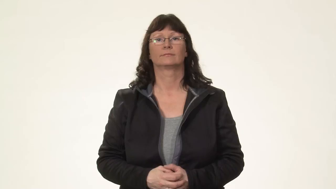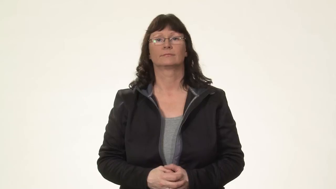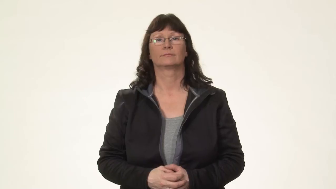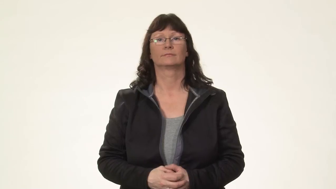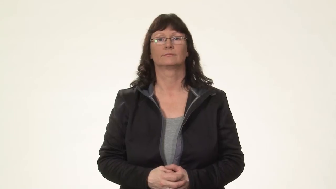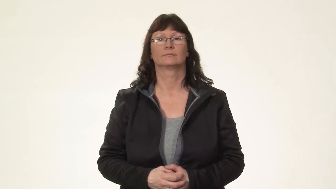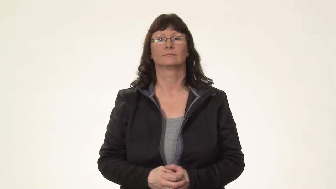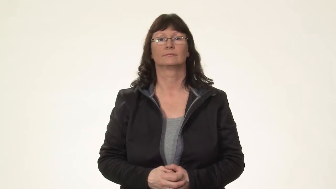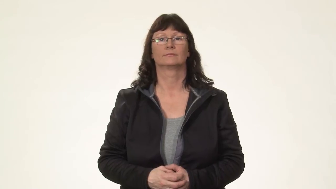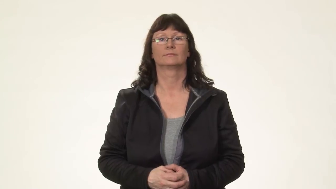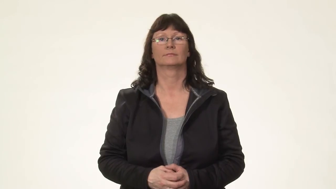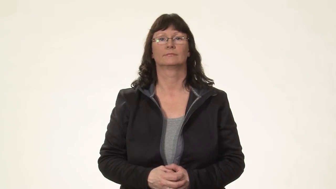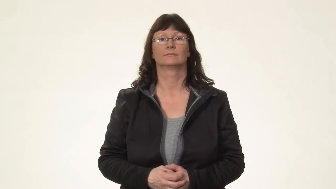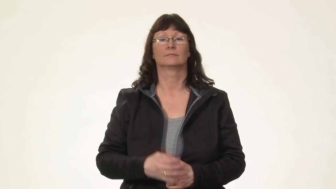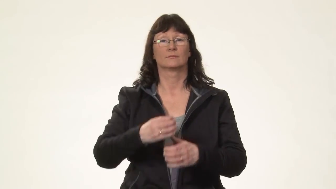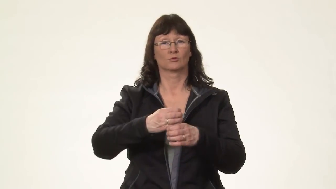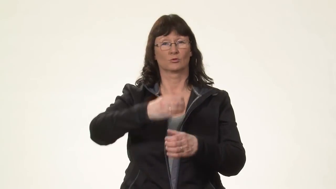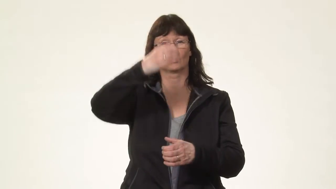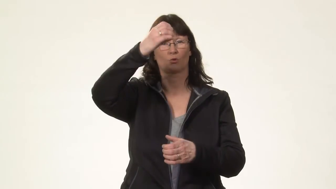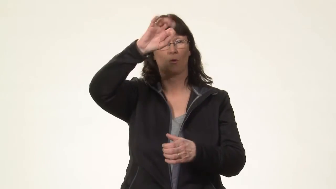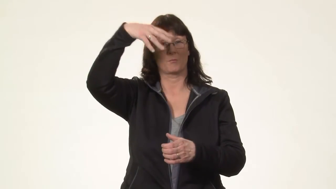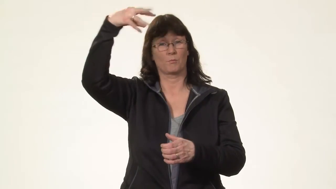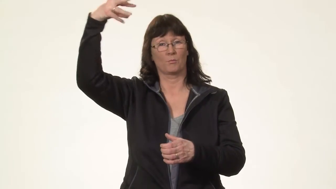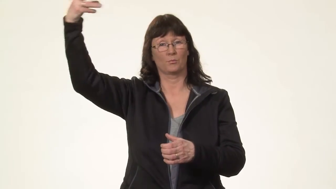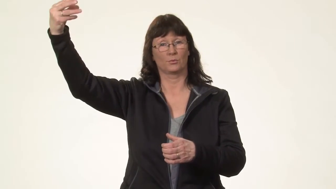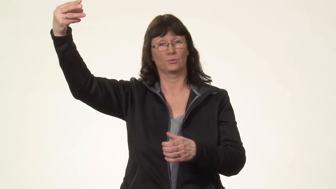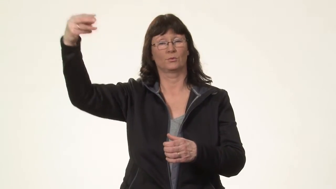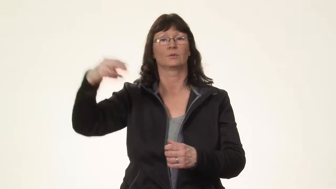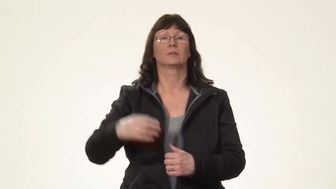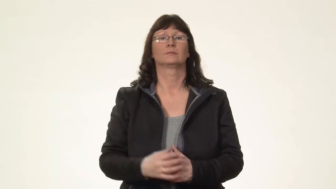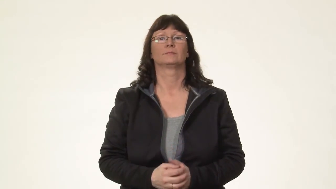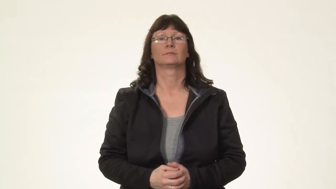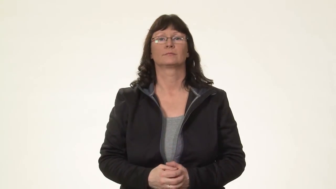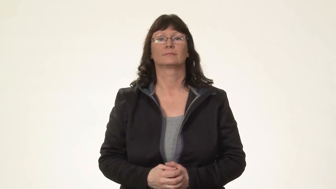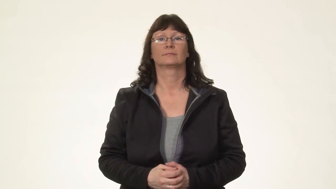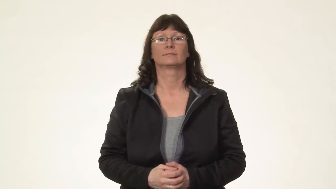Strompur